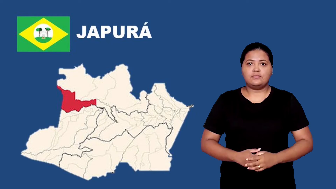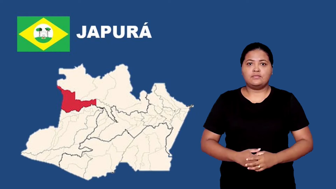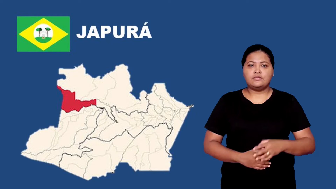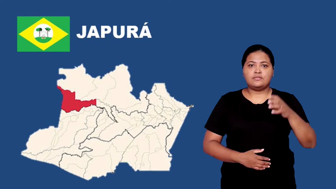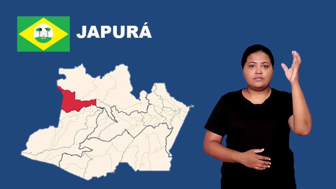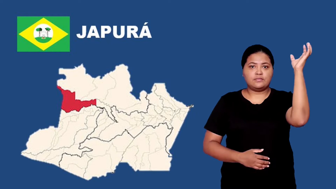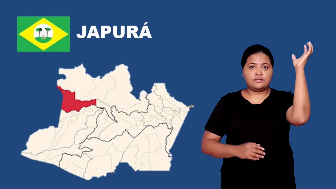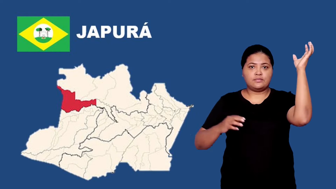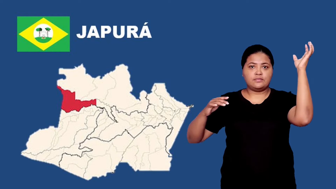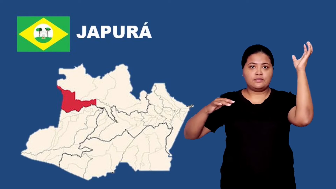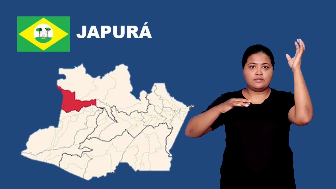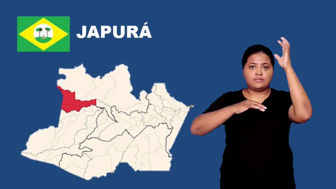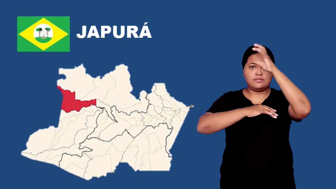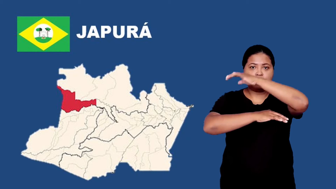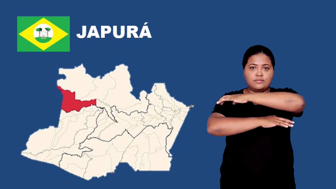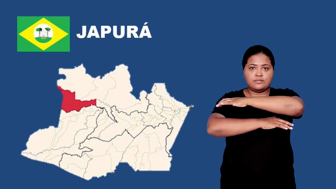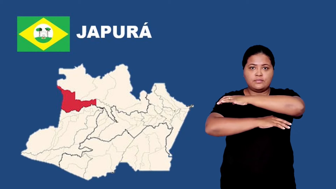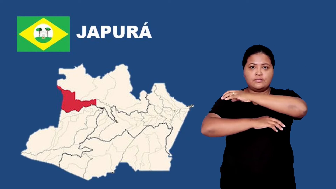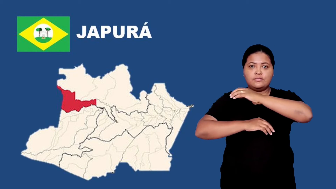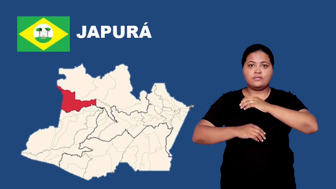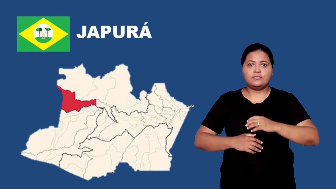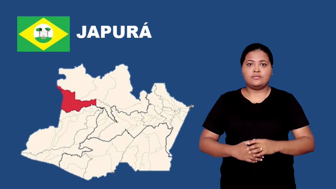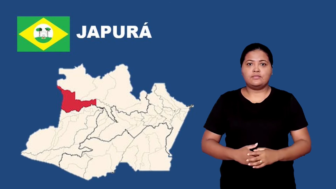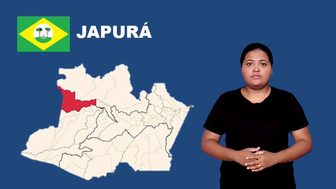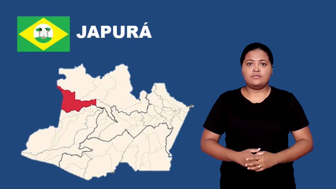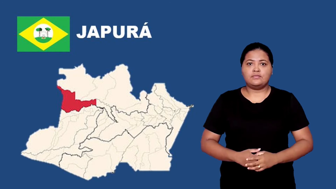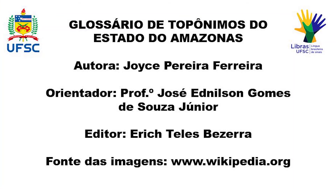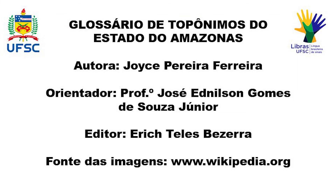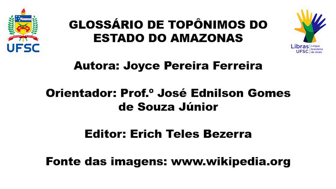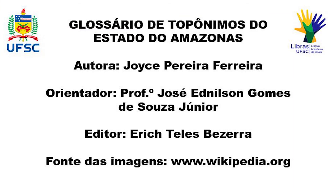Japurá